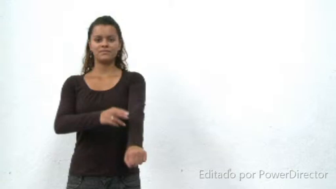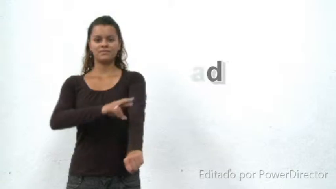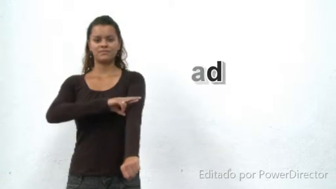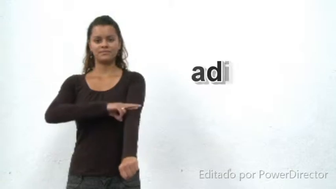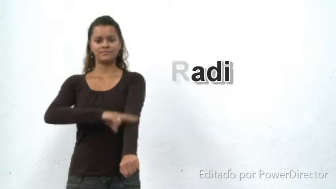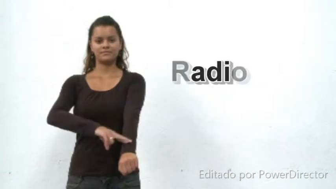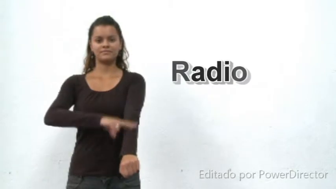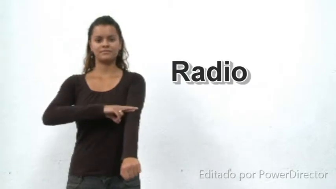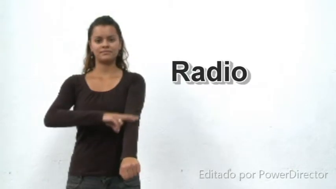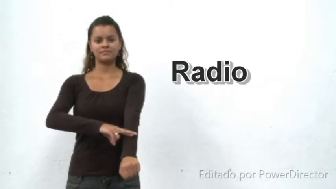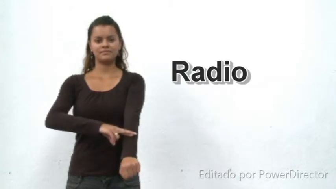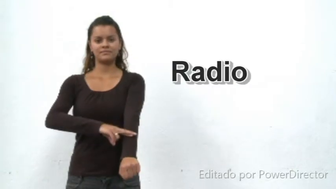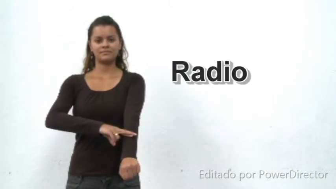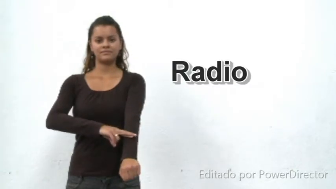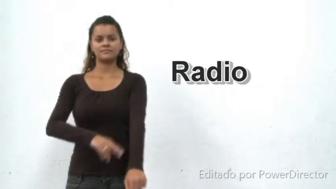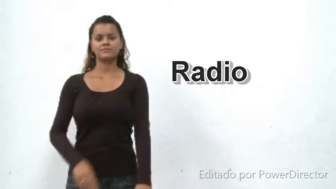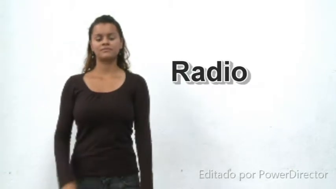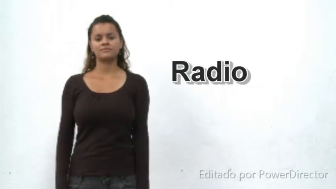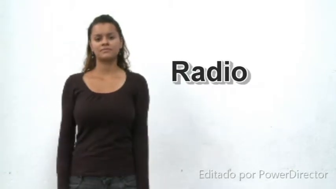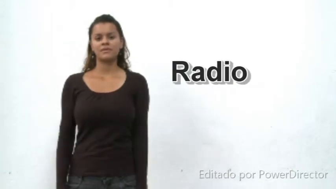Radio